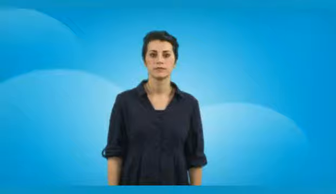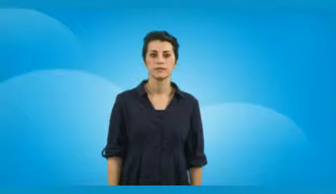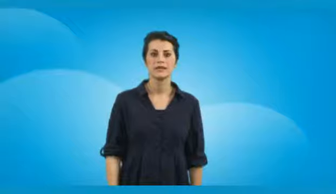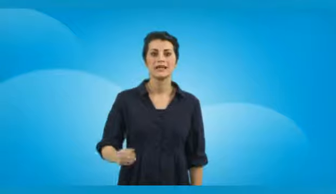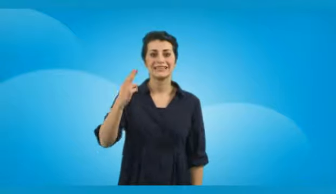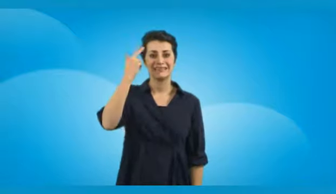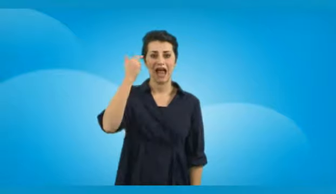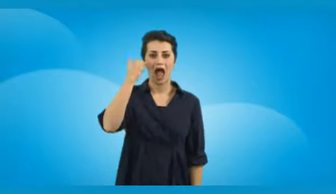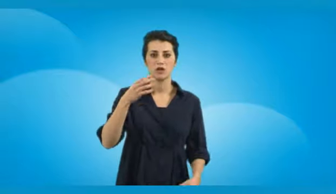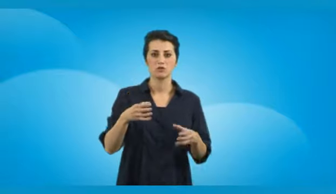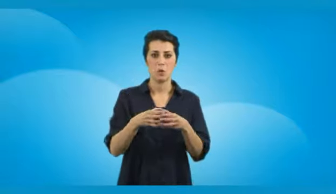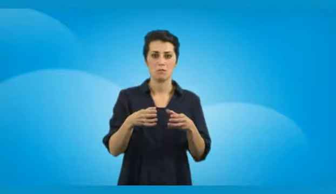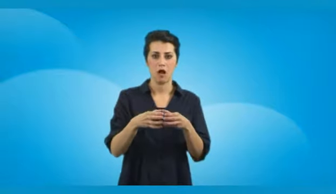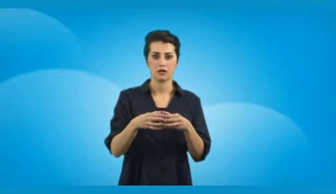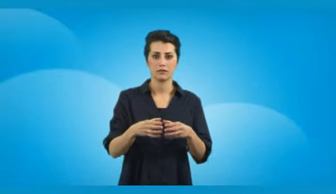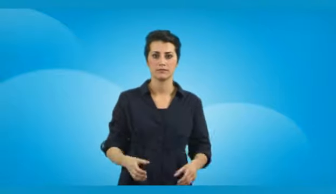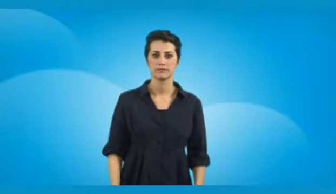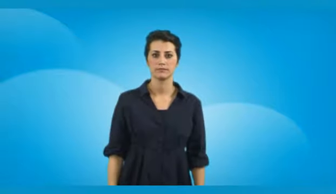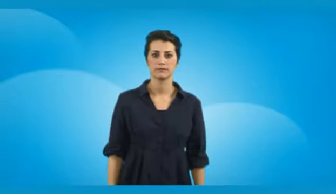Diákcsomag